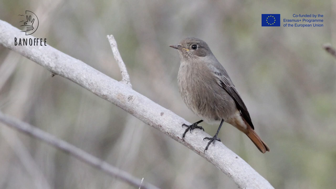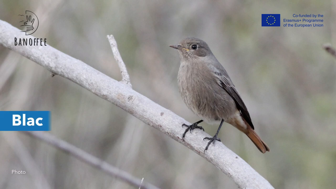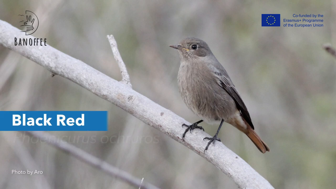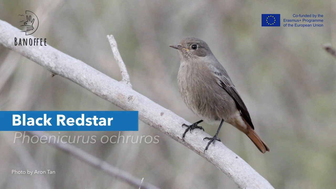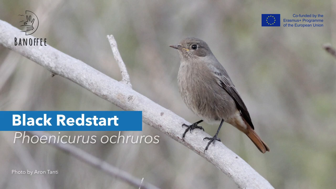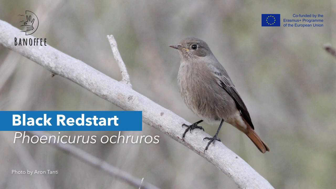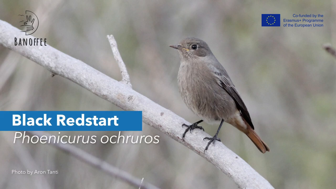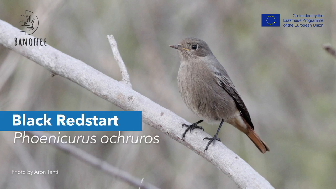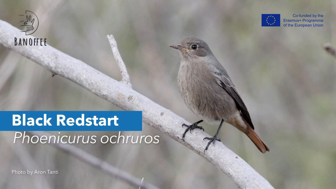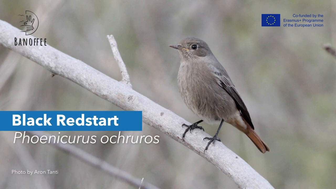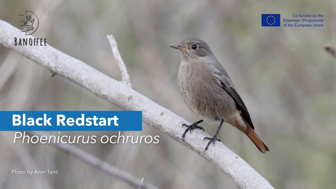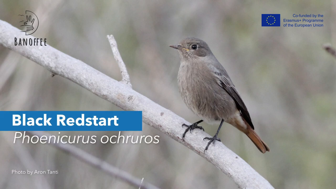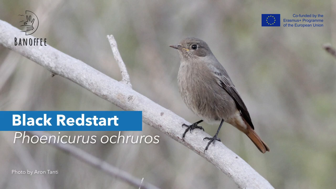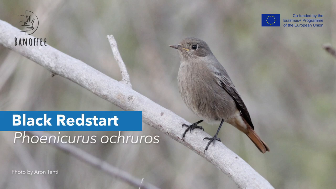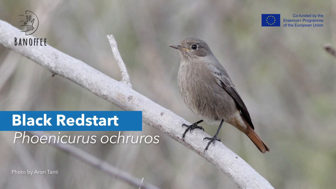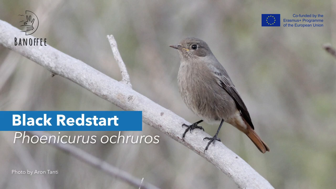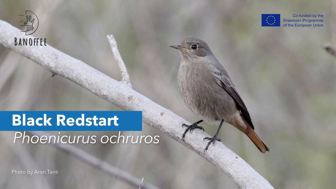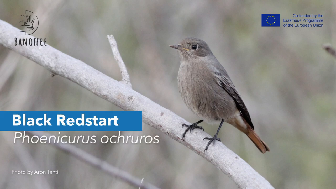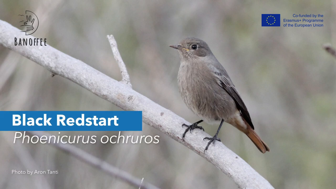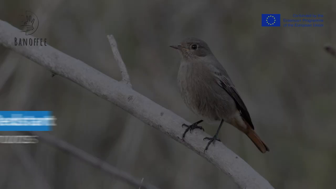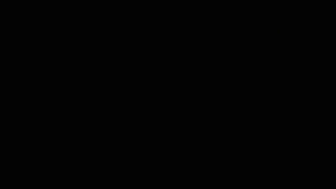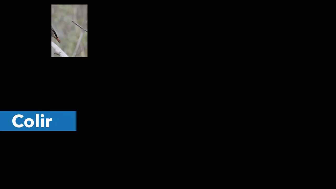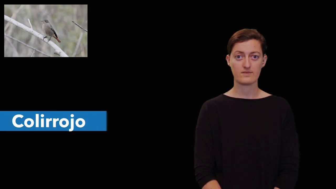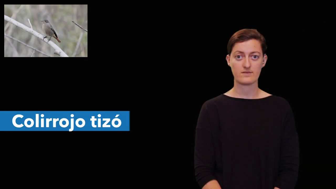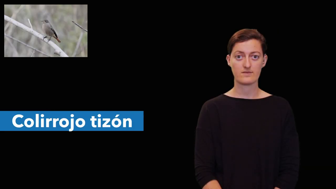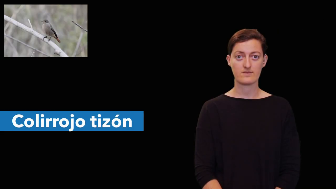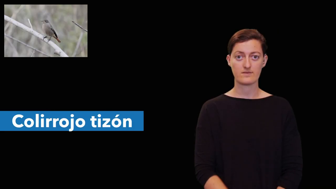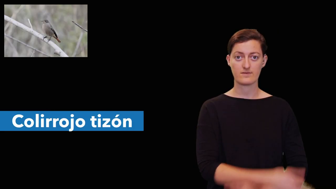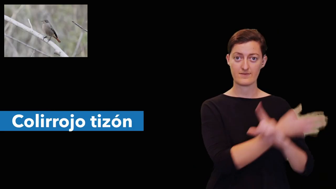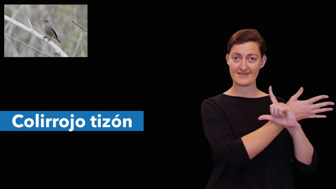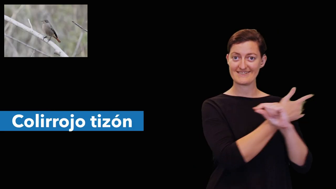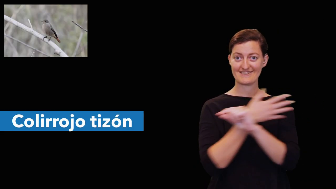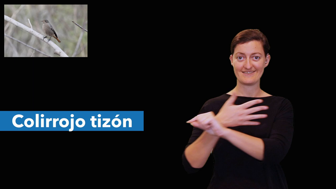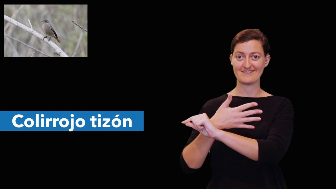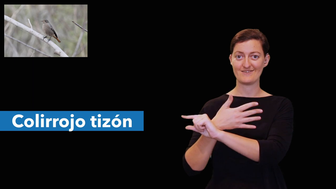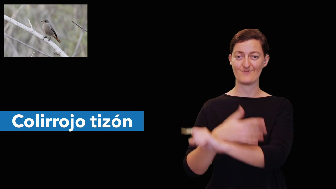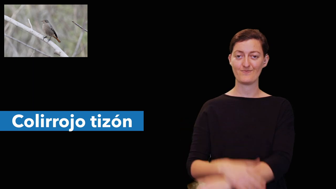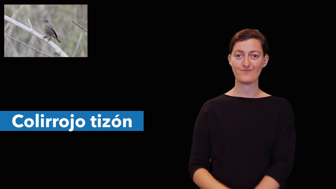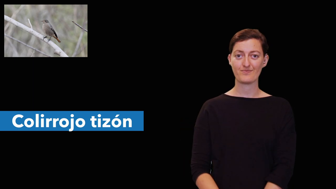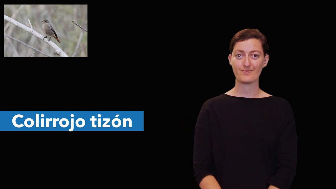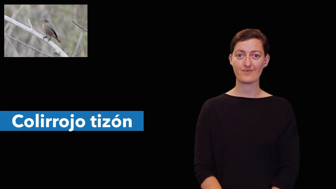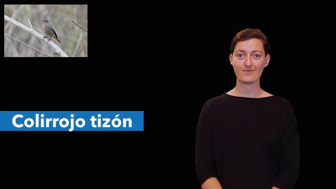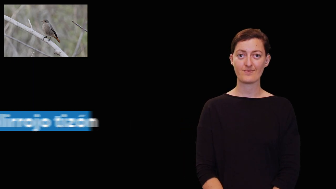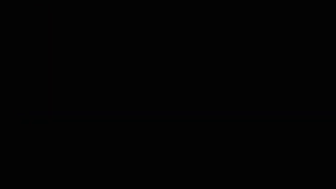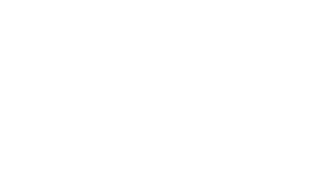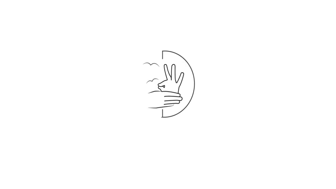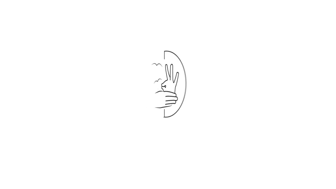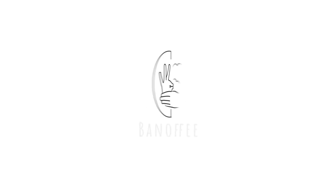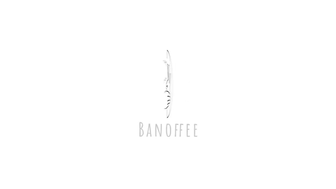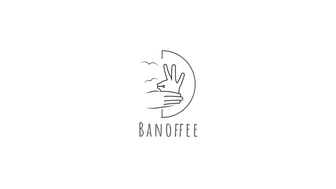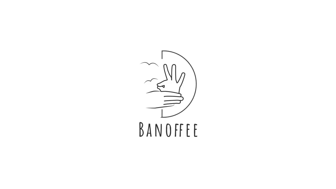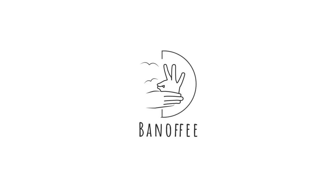Colirrojo tizón